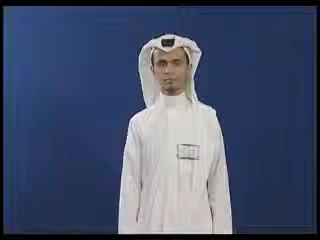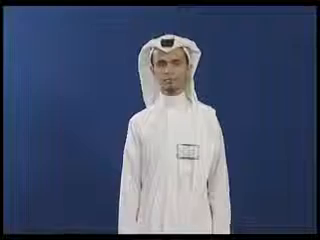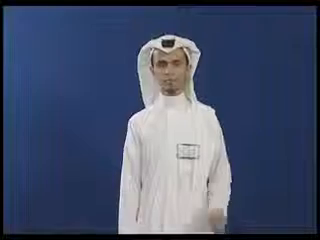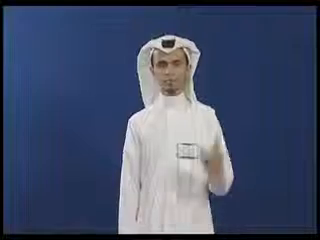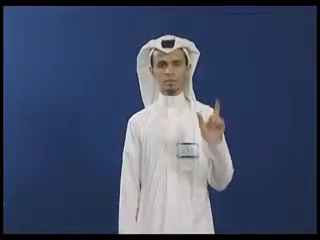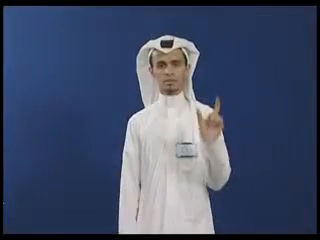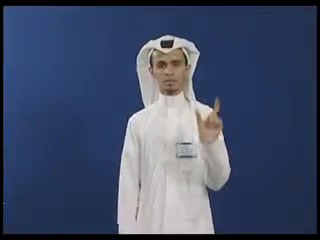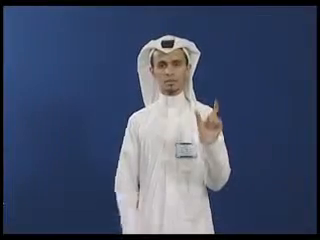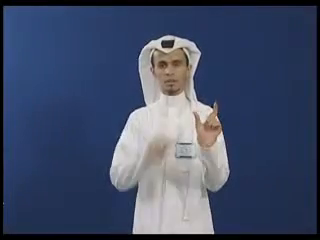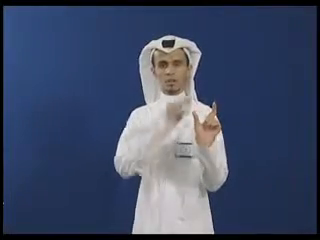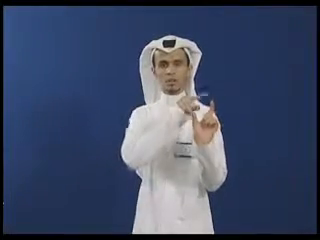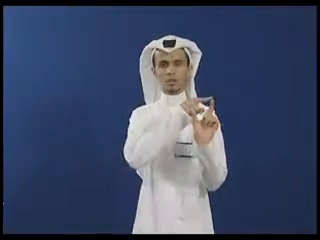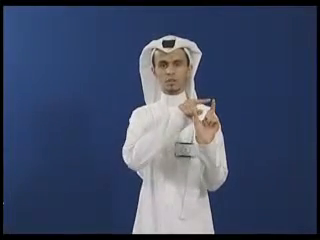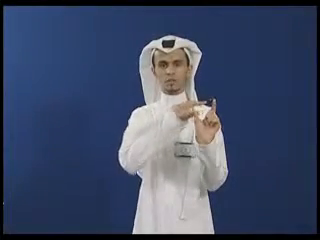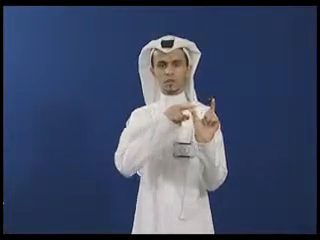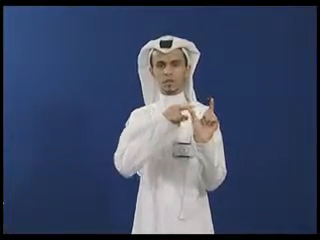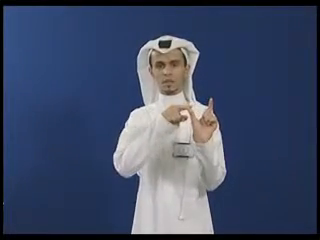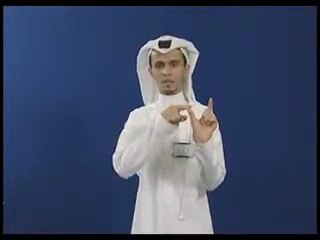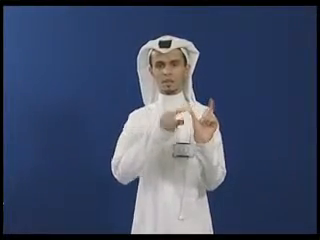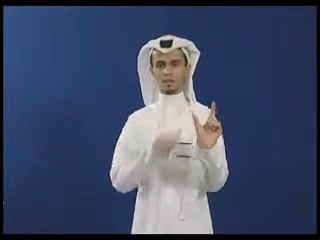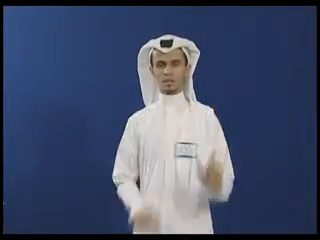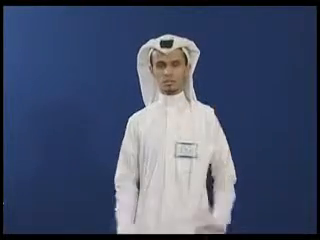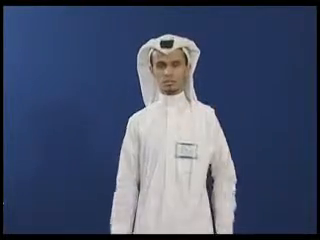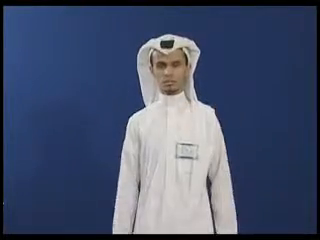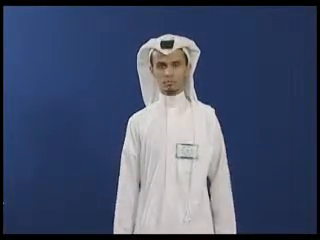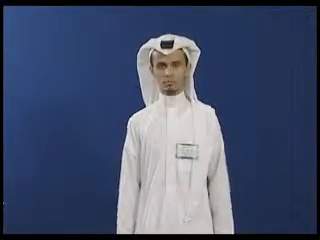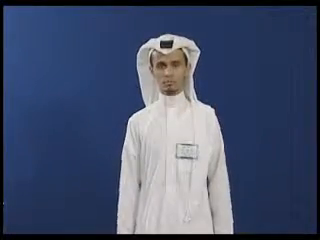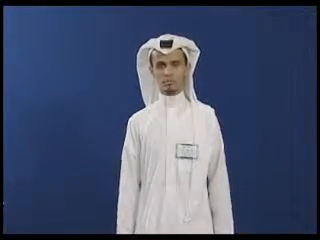نصف قطر الدائرة